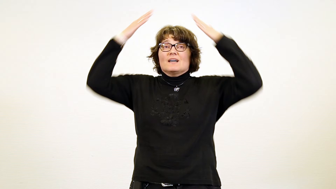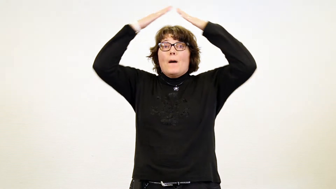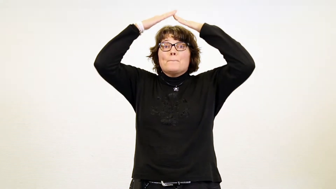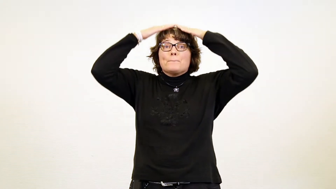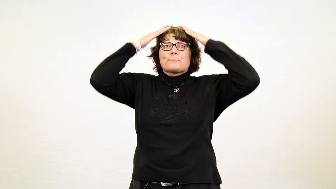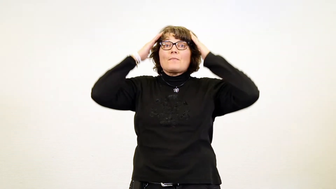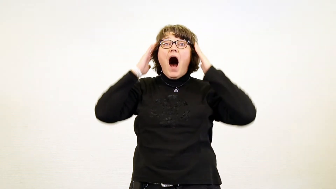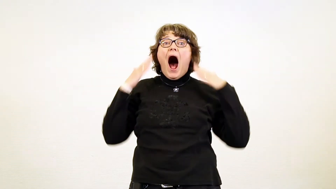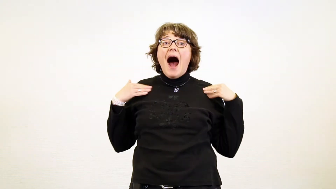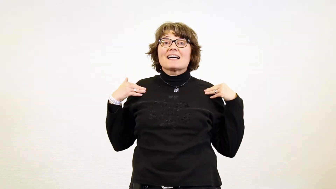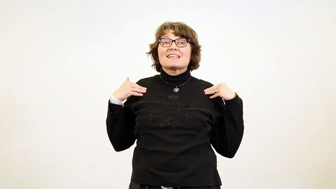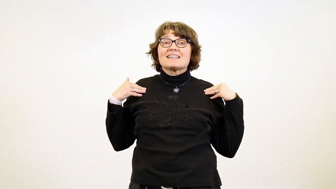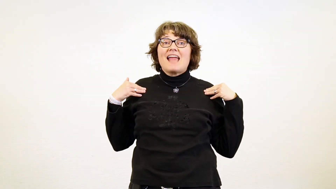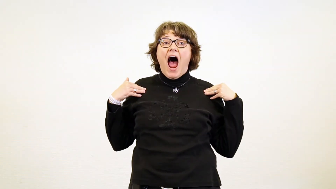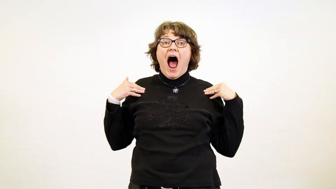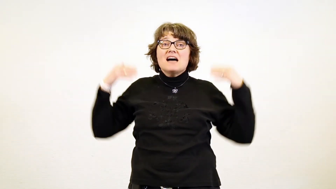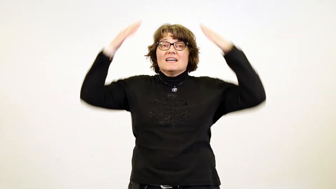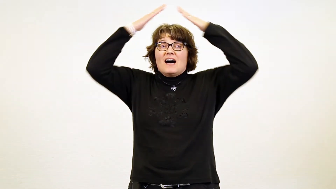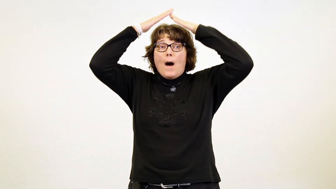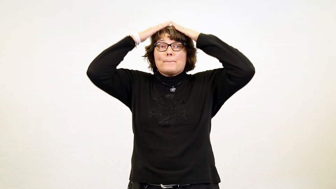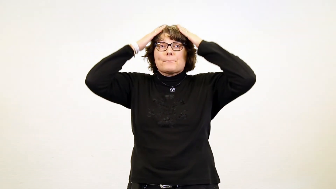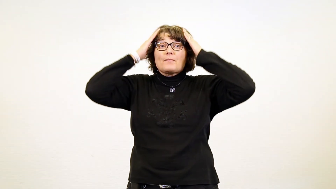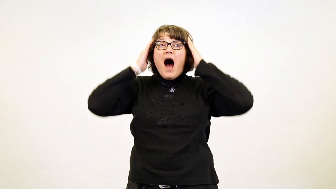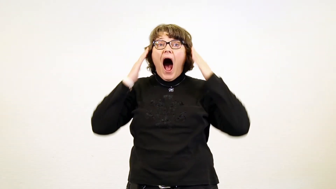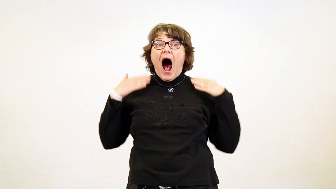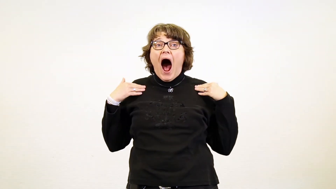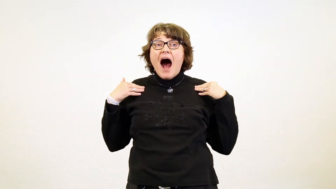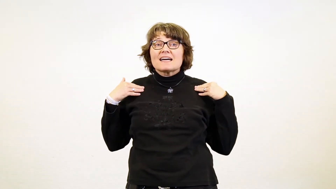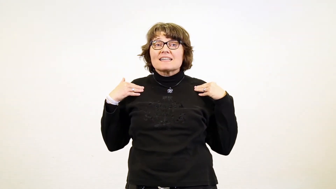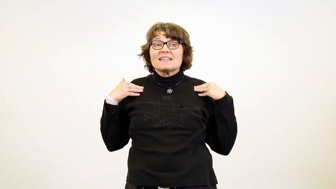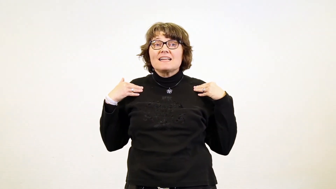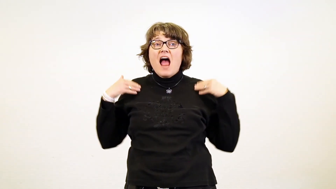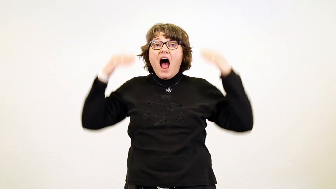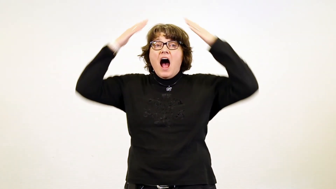Maria